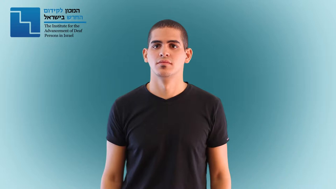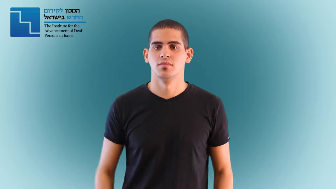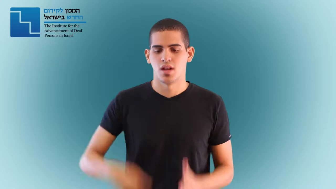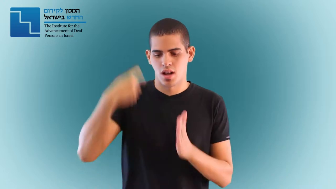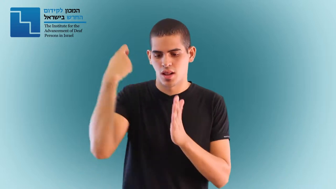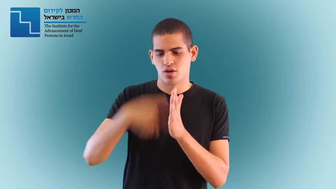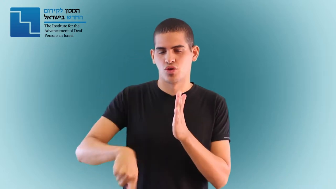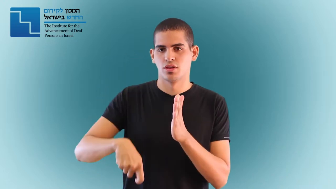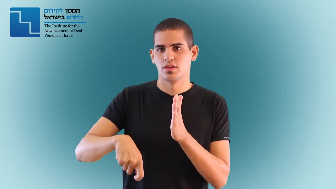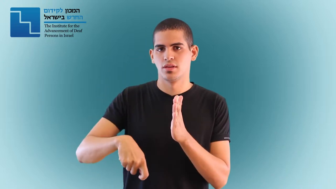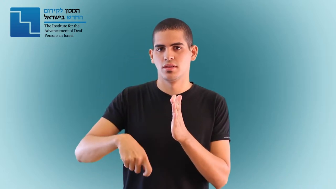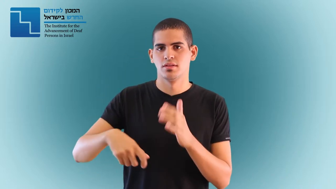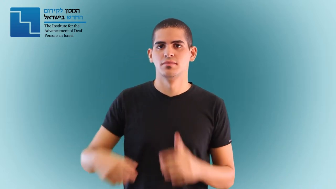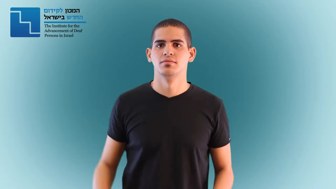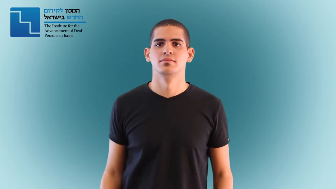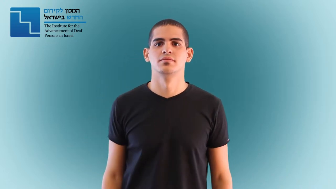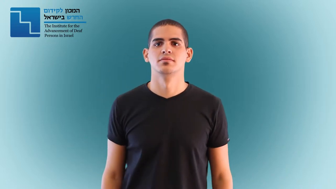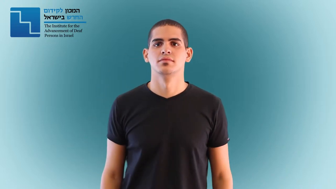לקנות